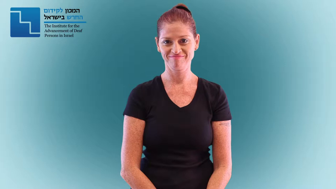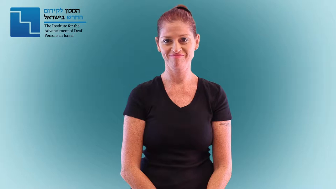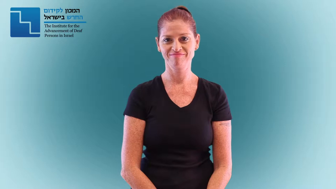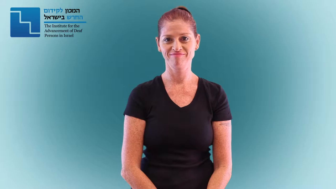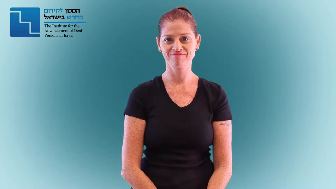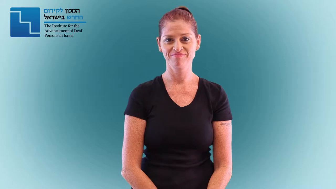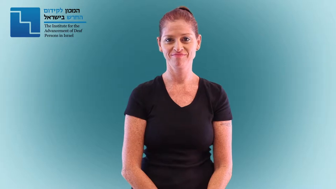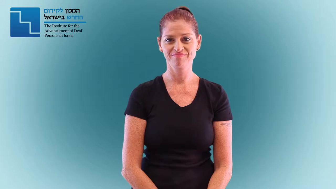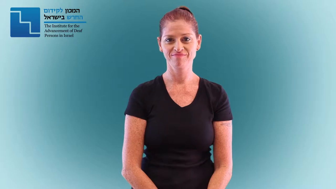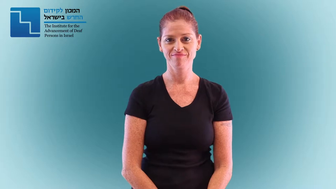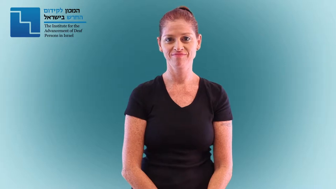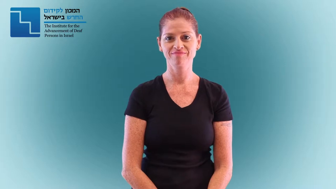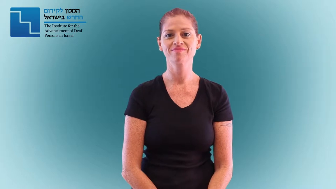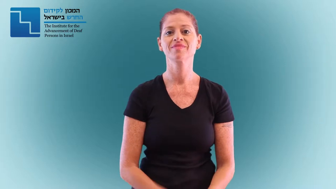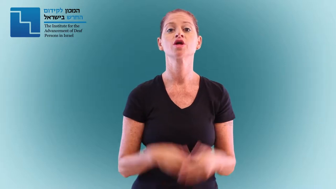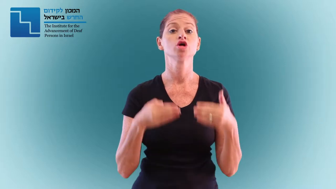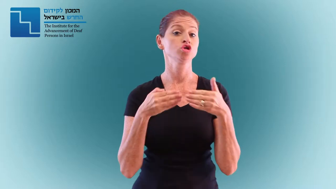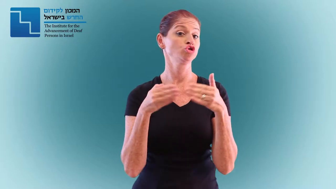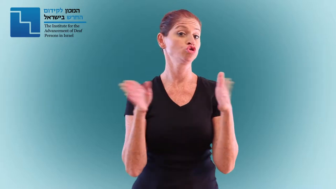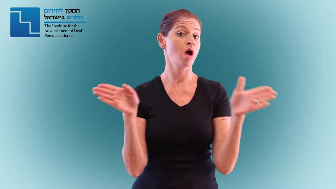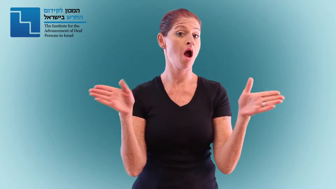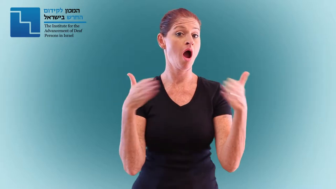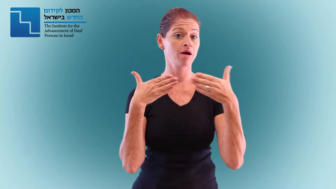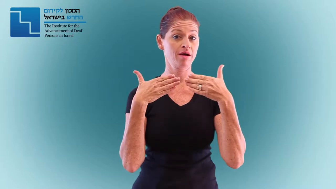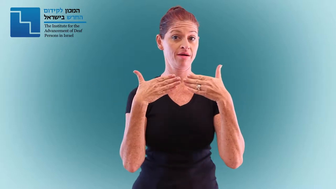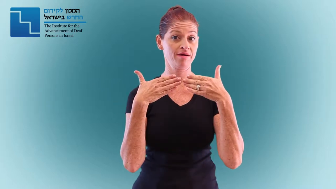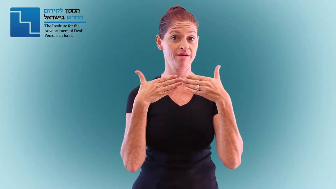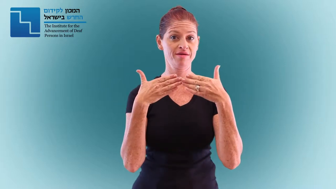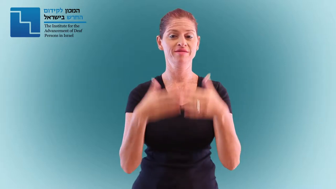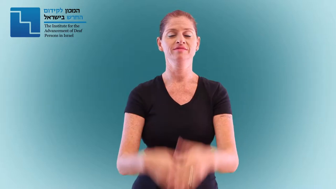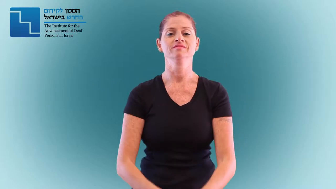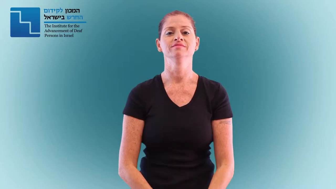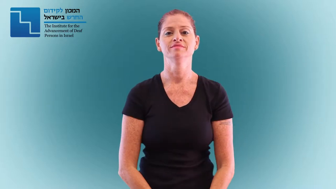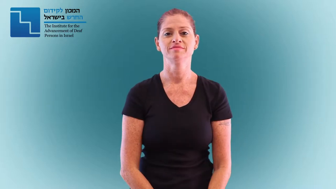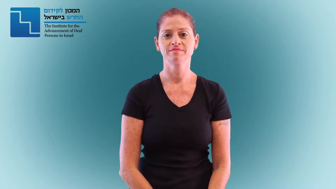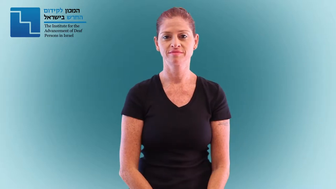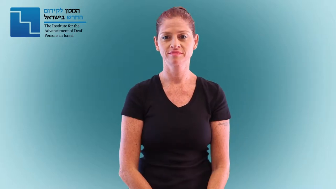שער